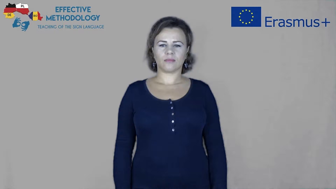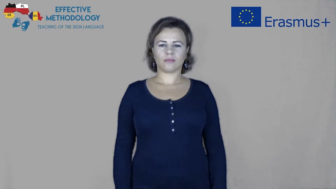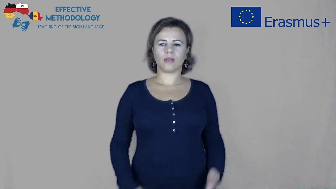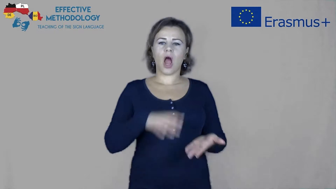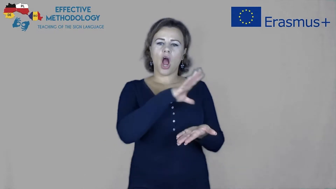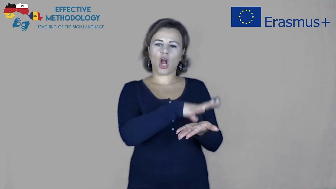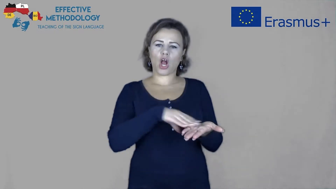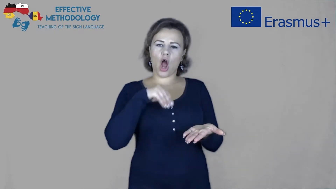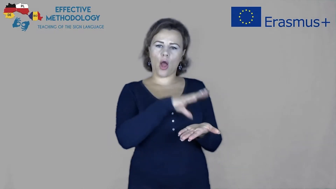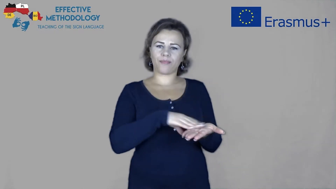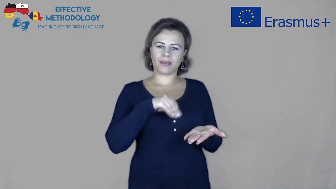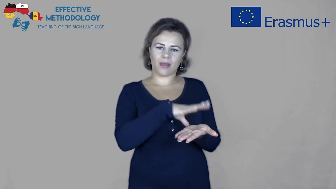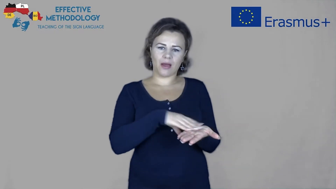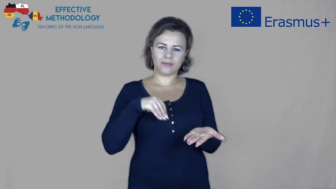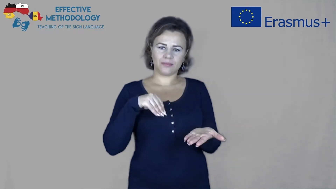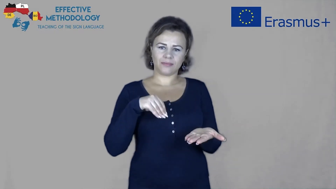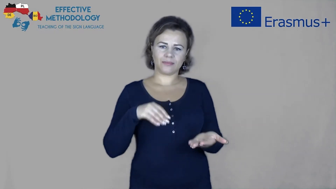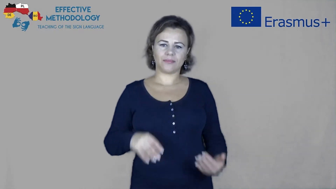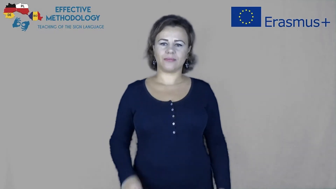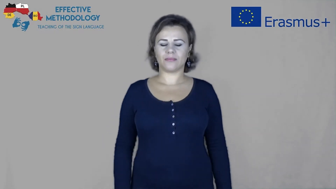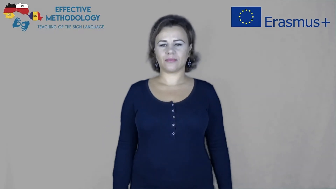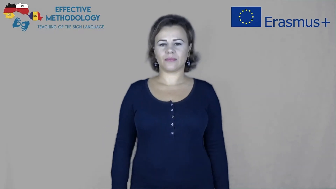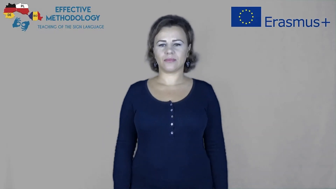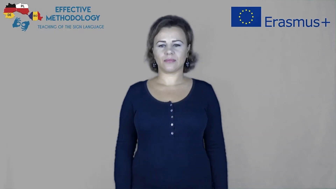Copie